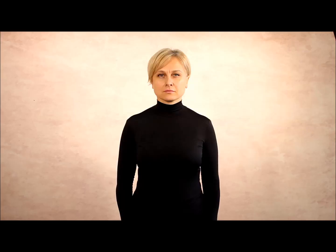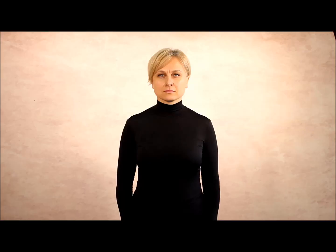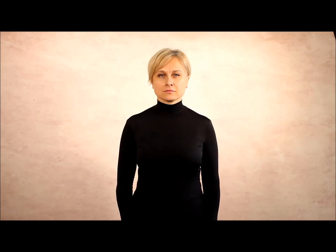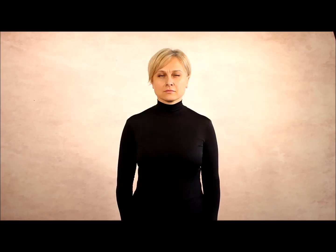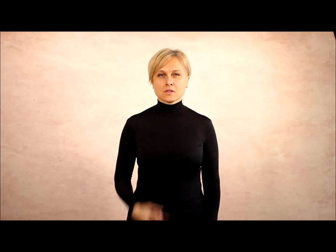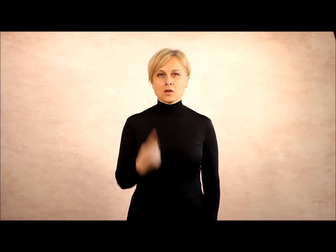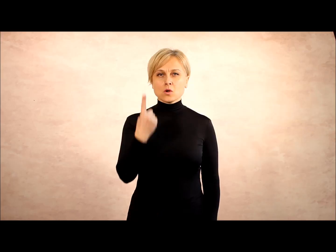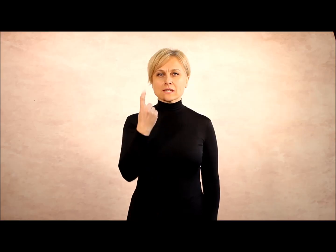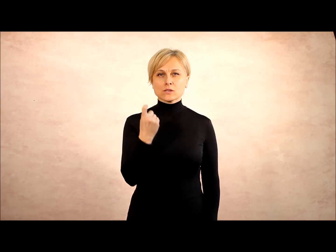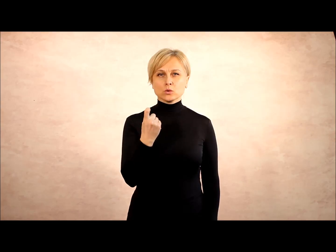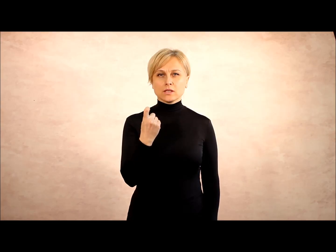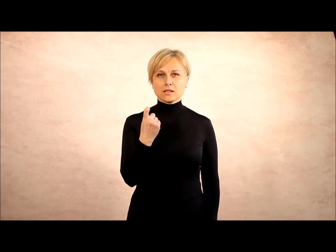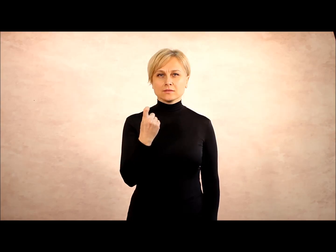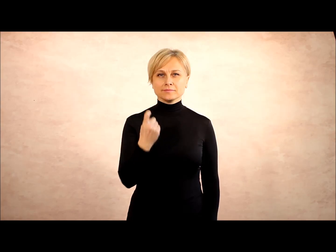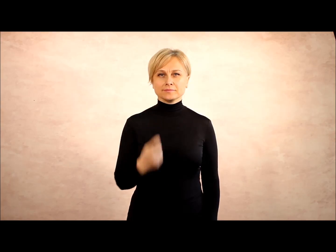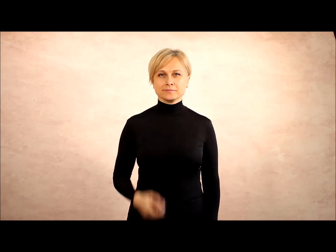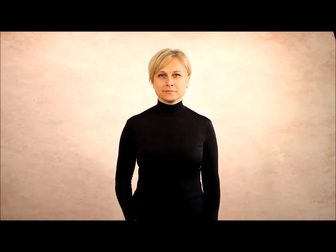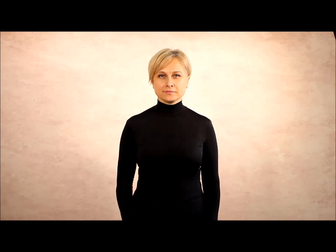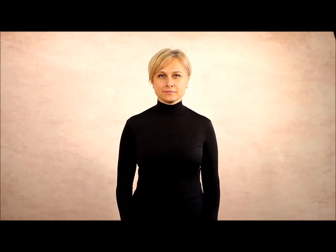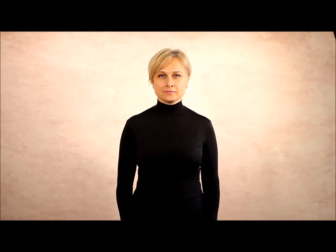100